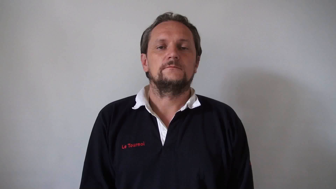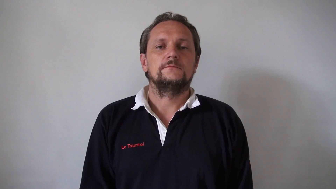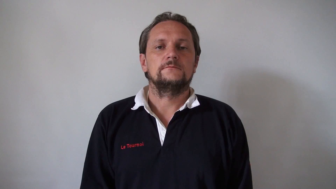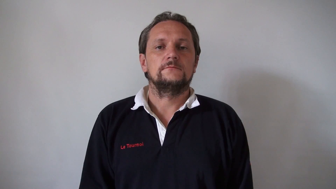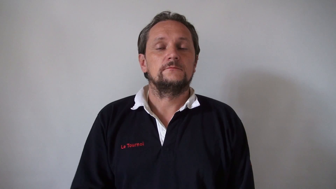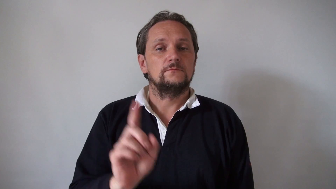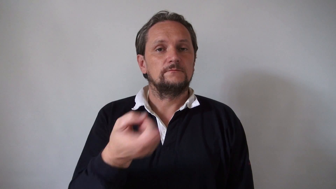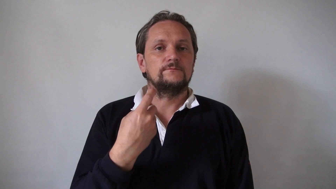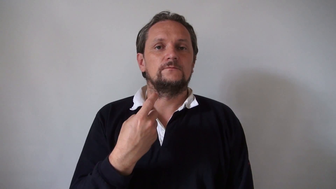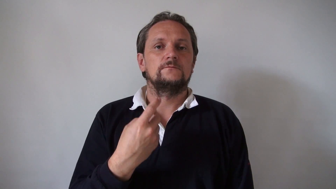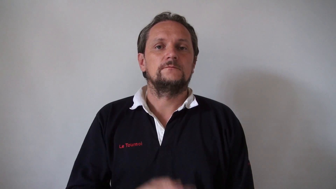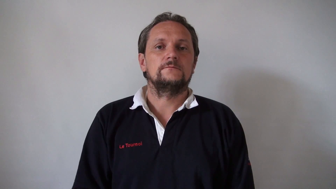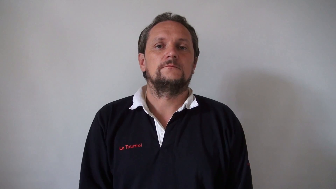Convoquer